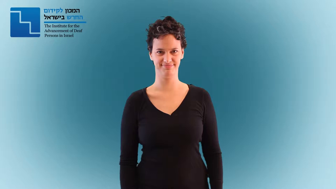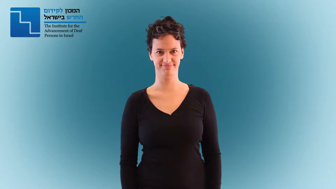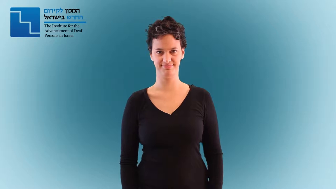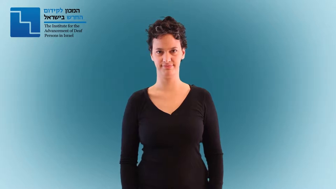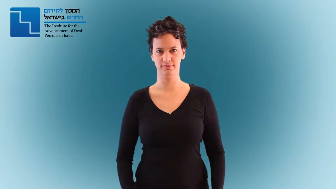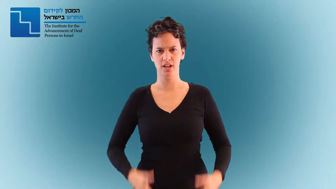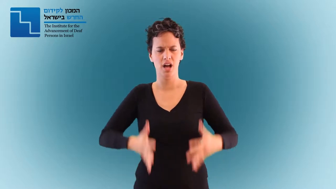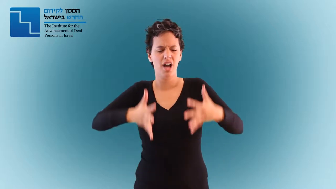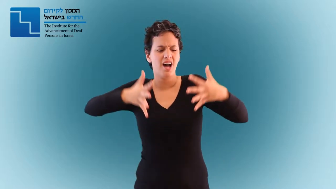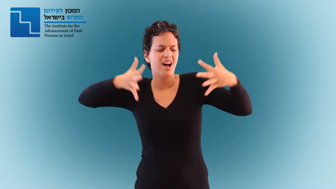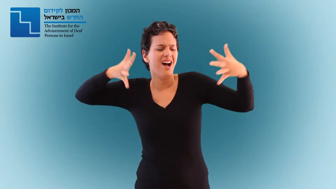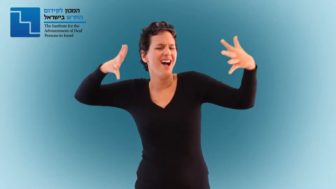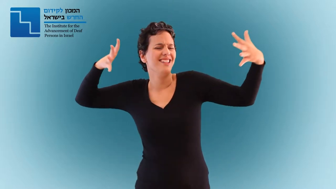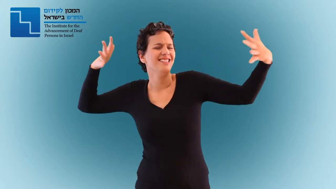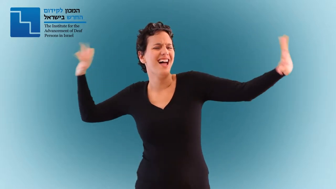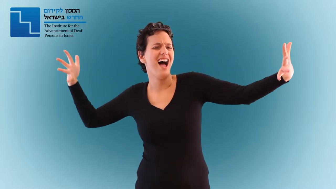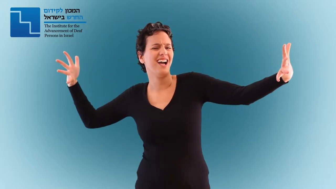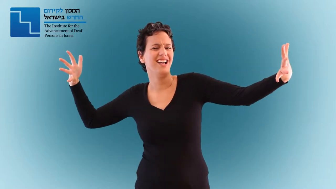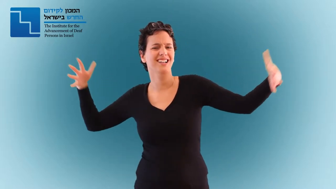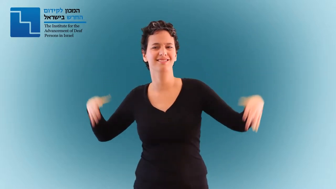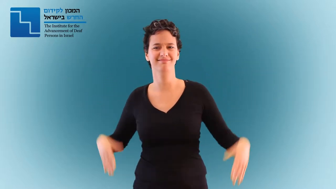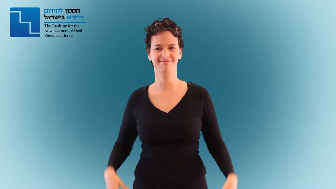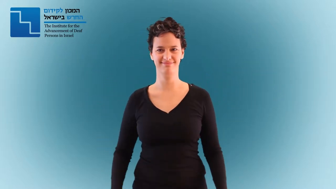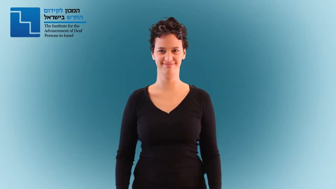ענק